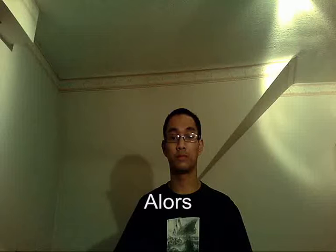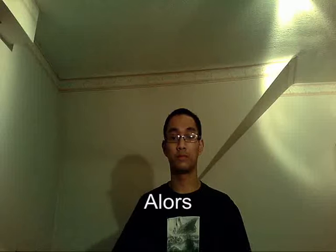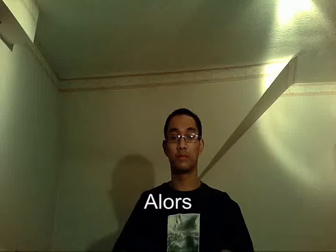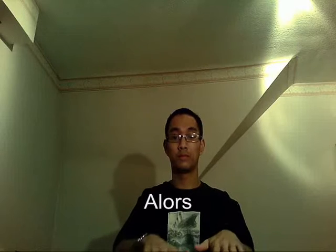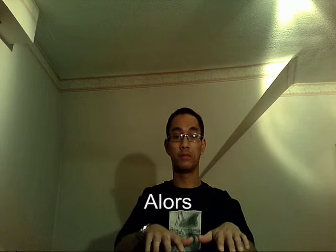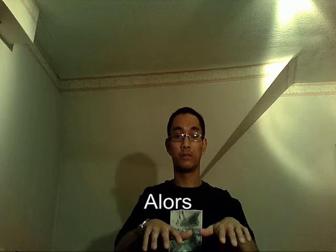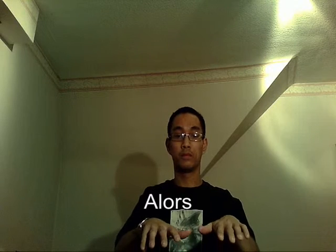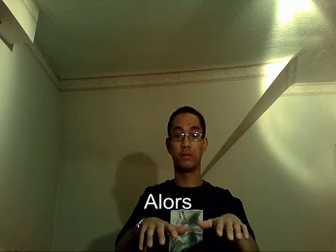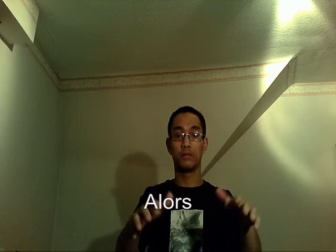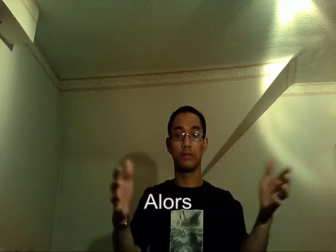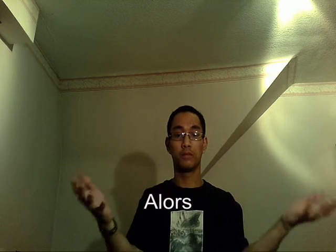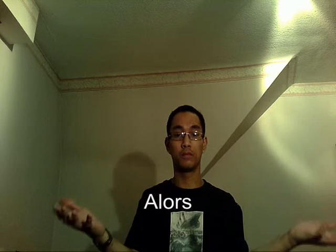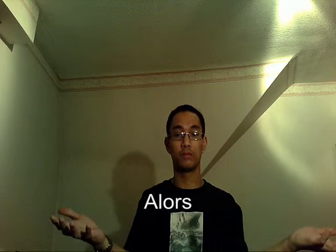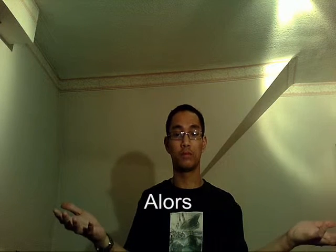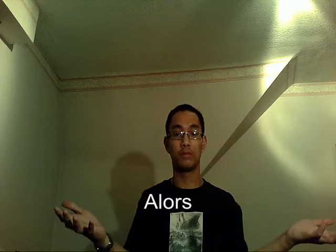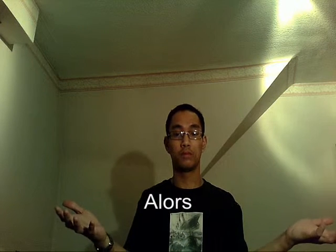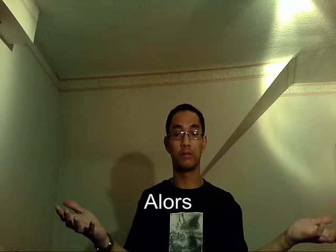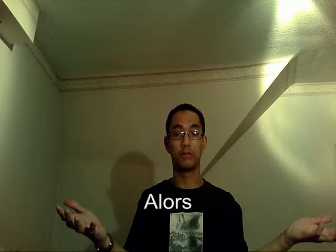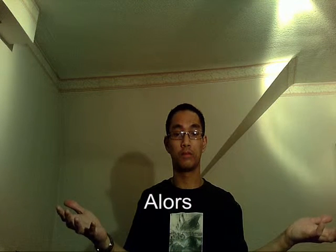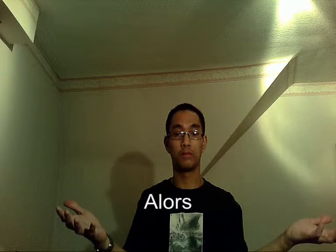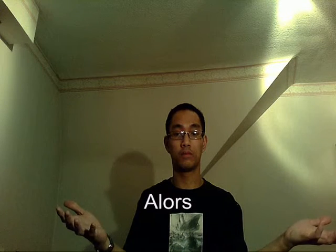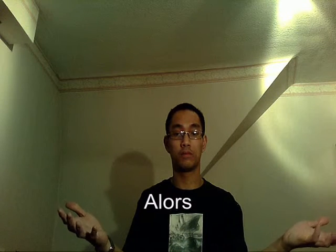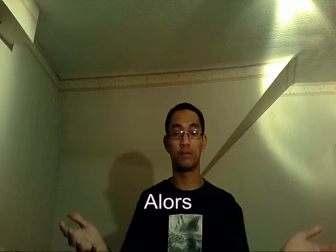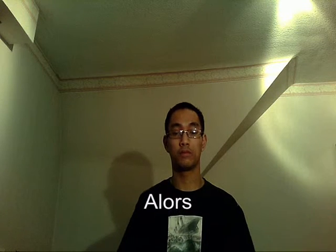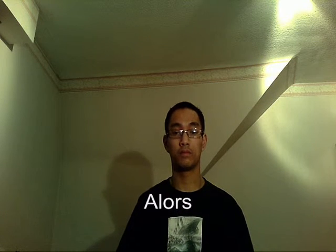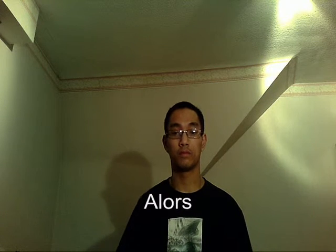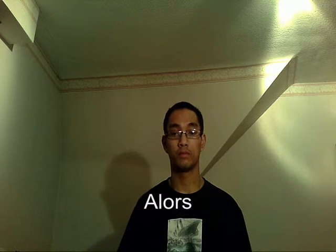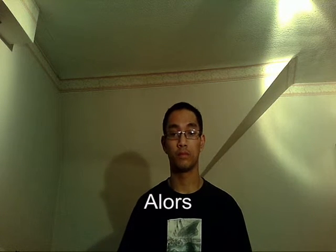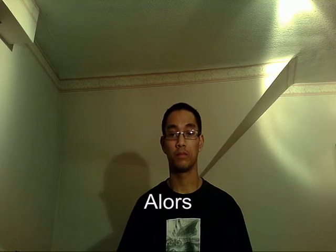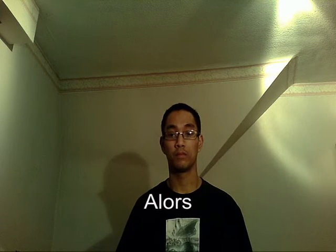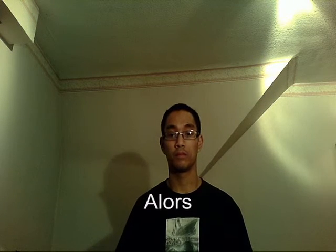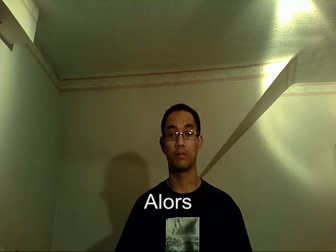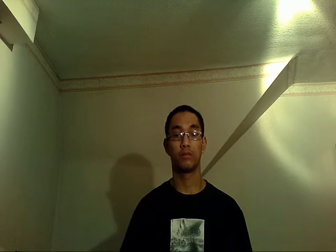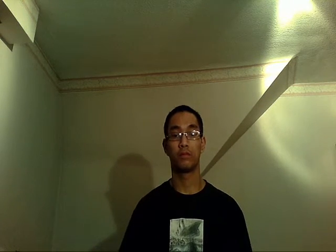Alors